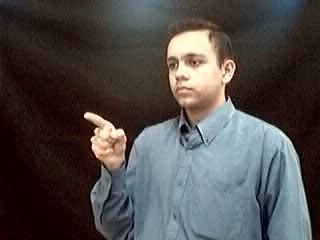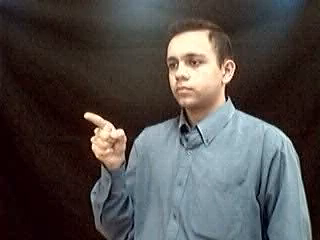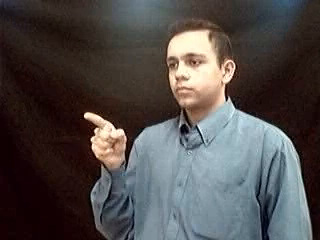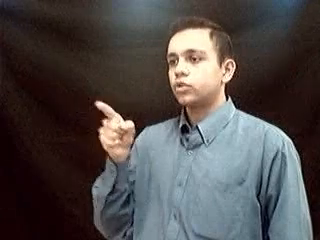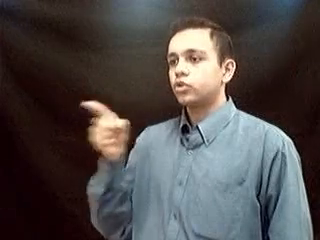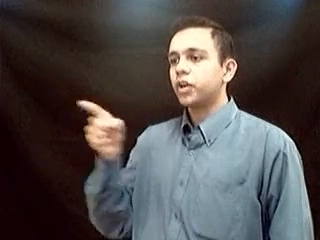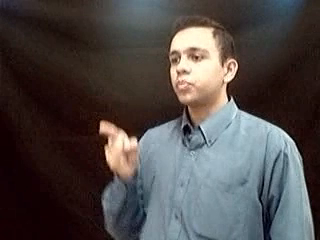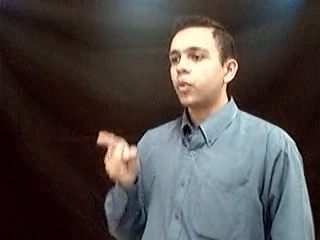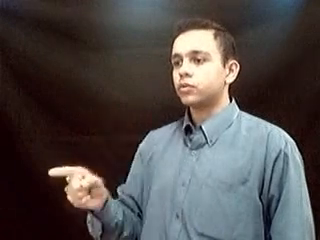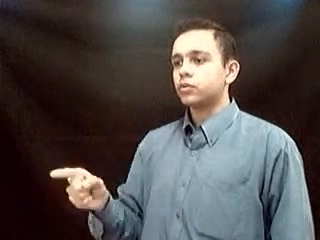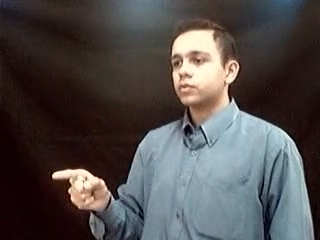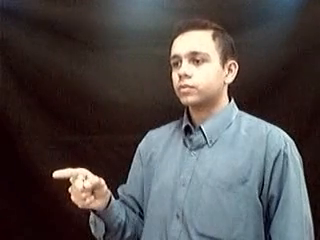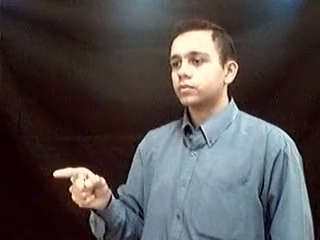dois pontos